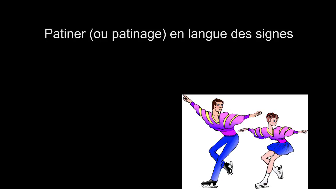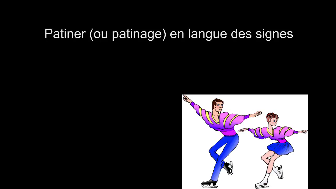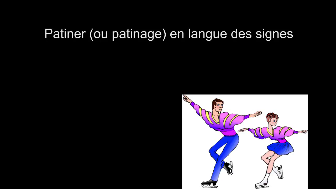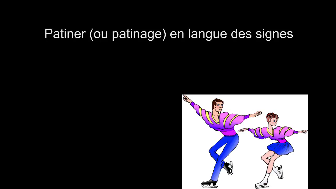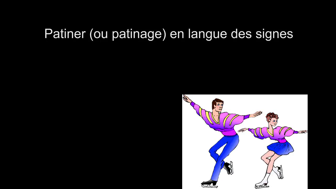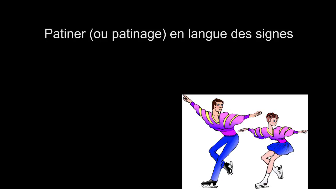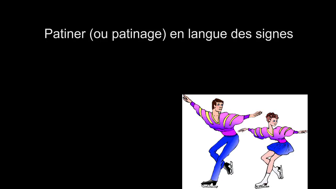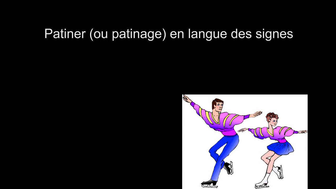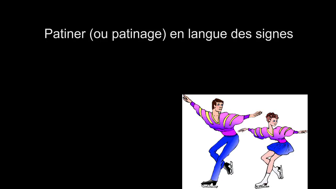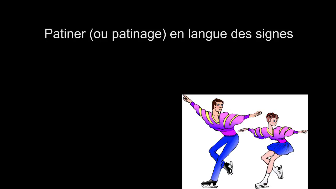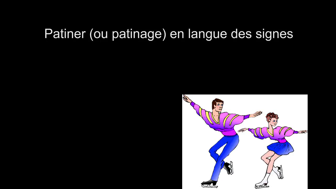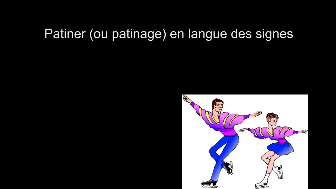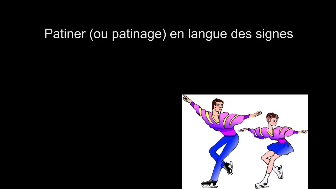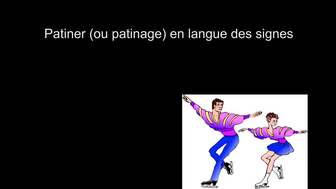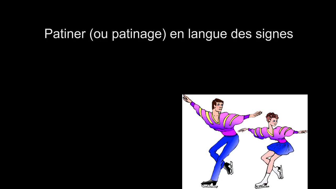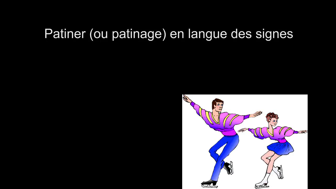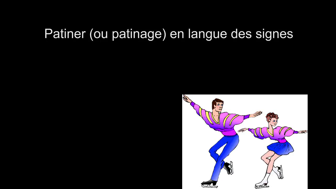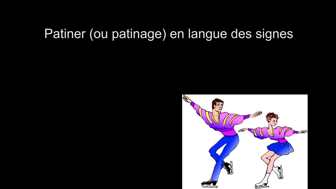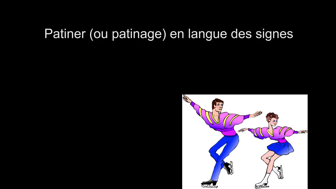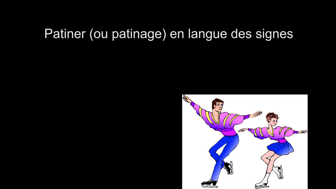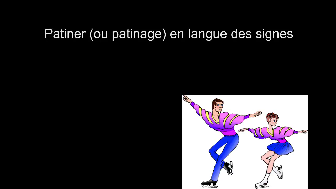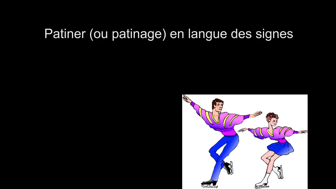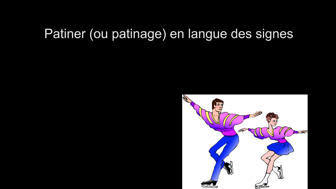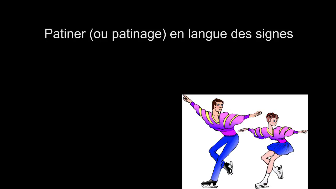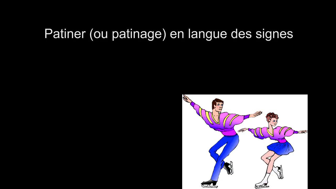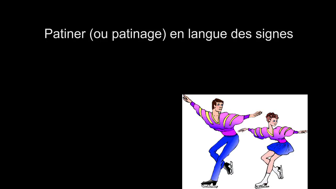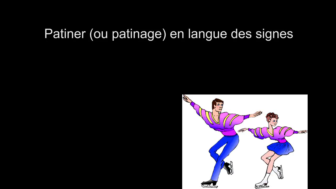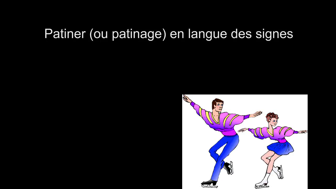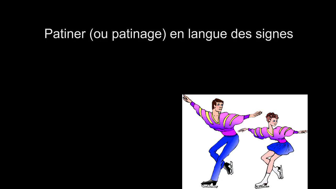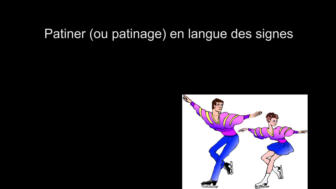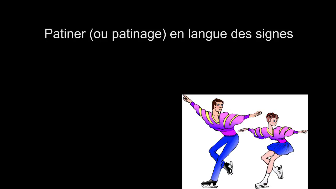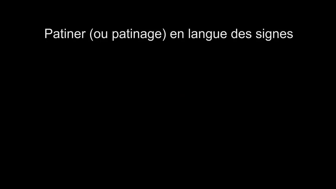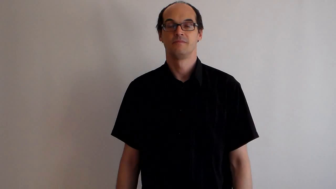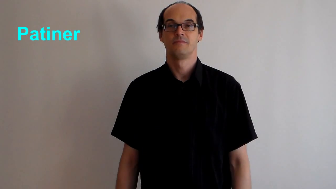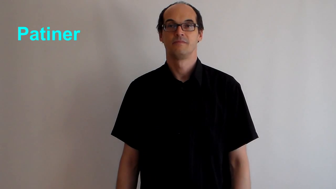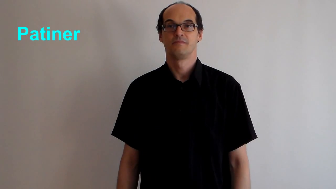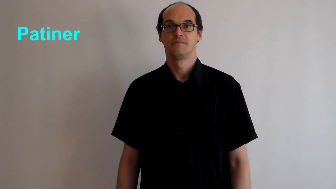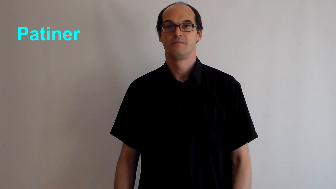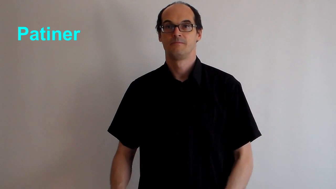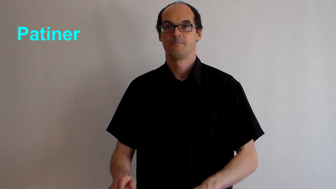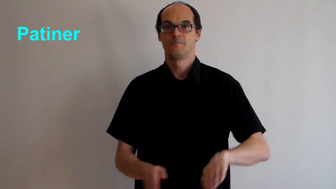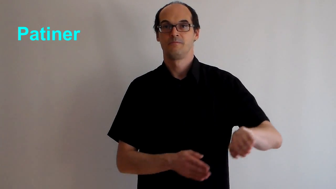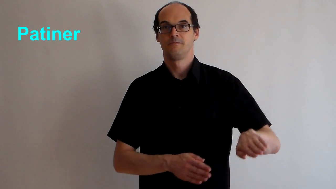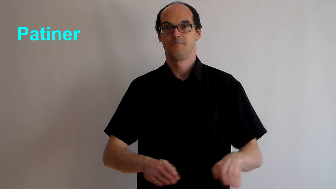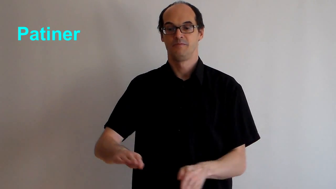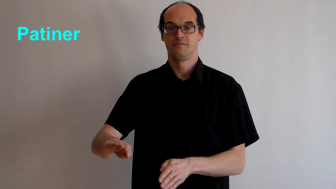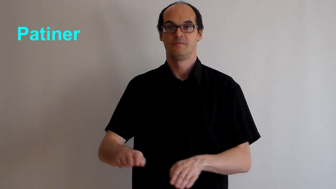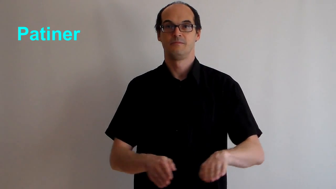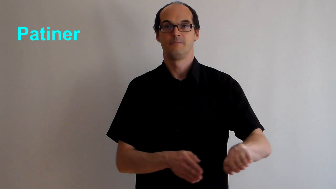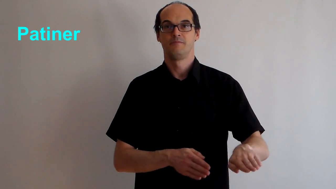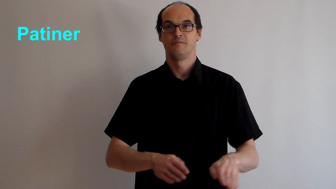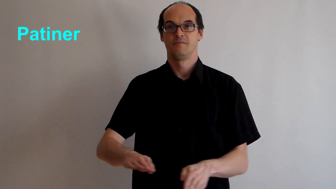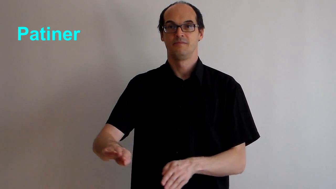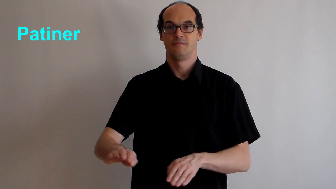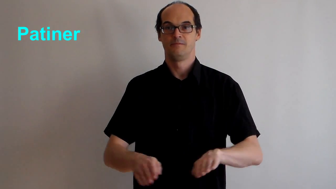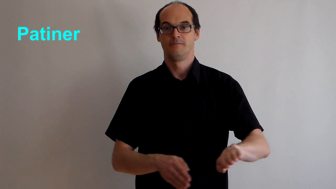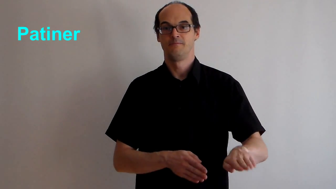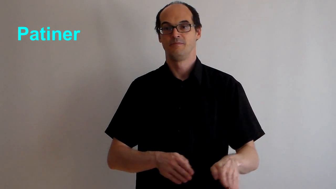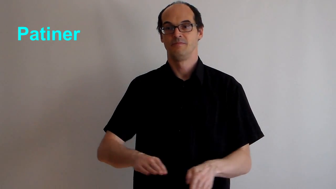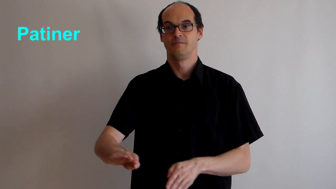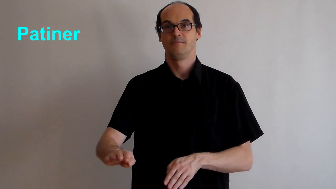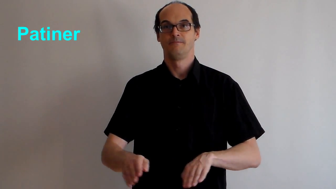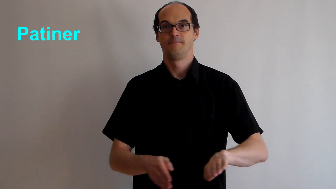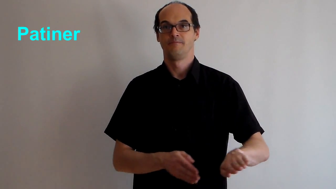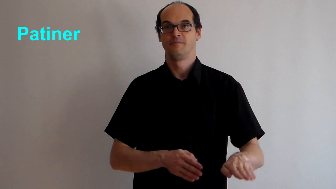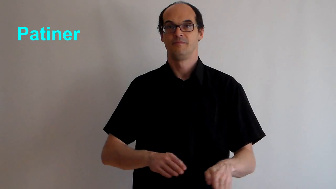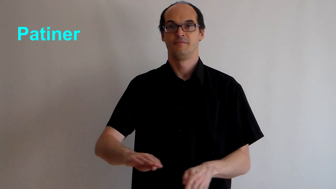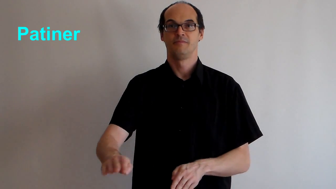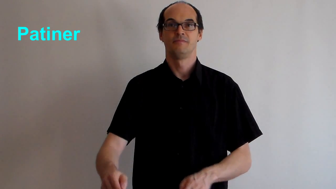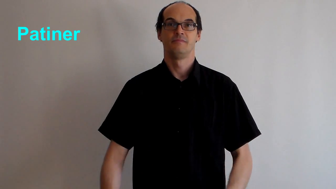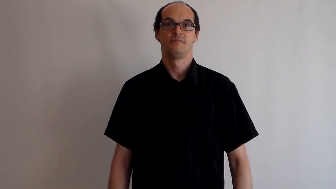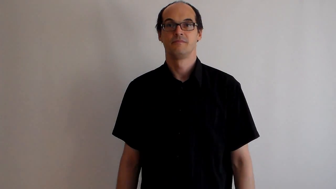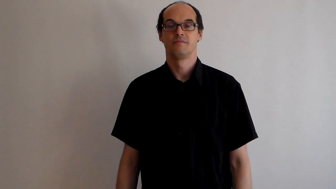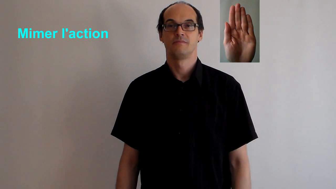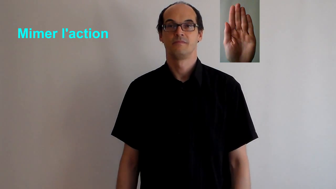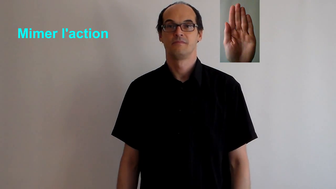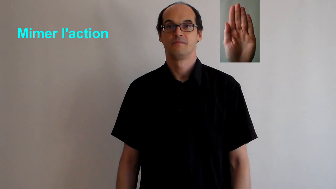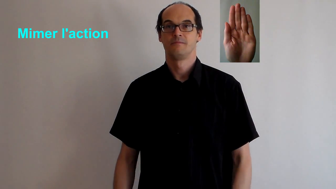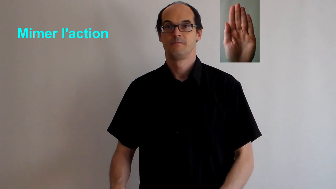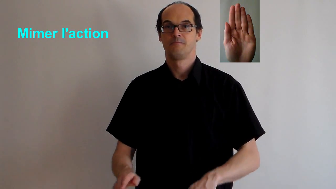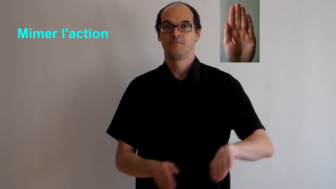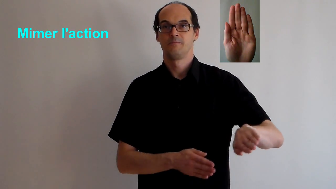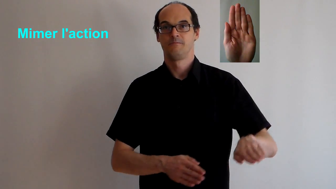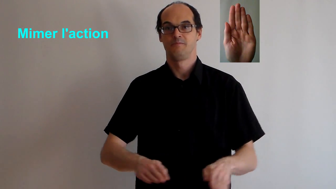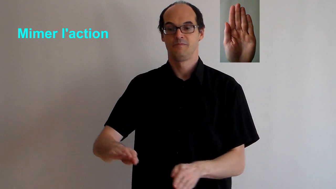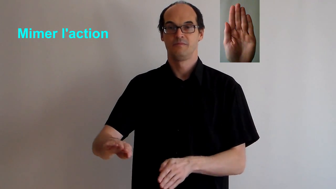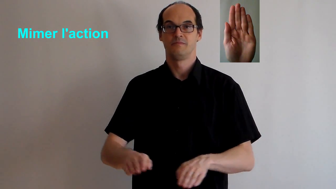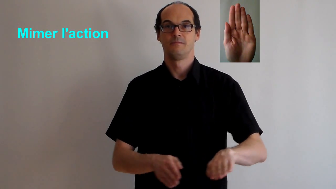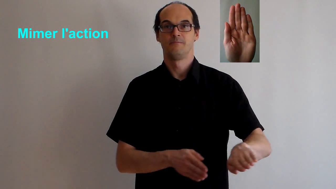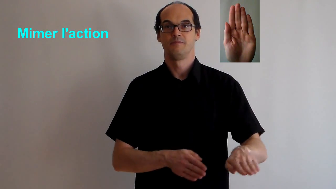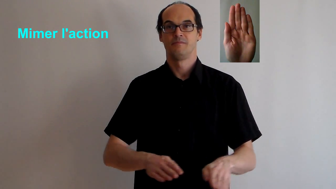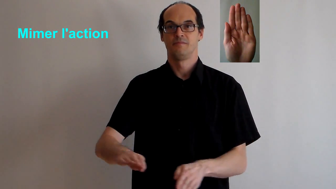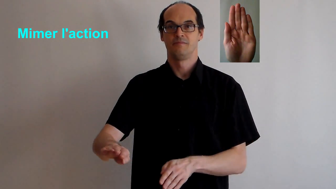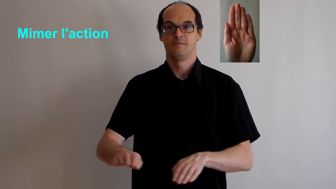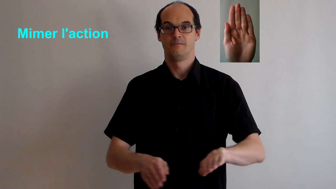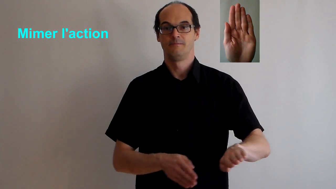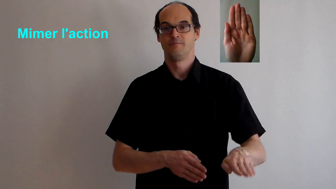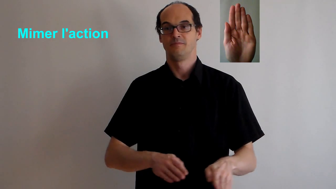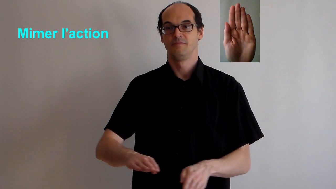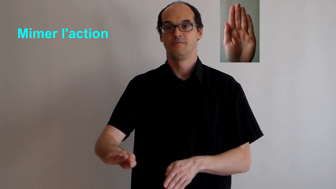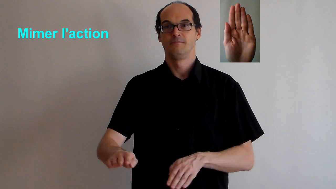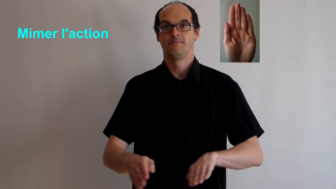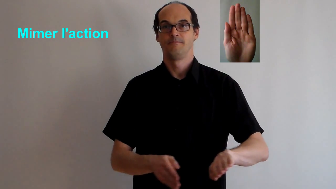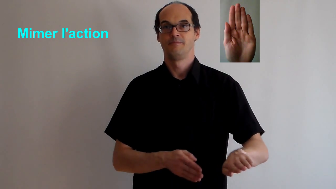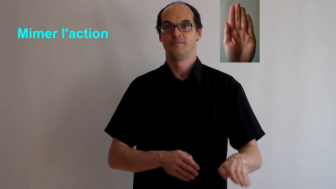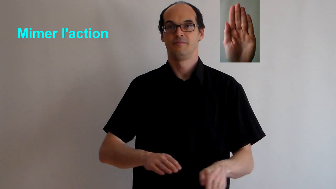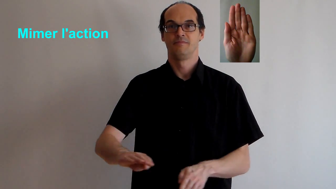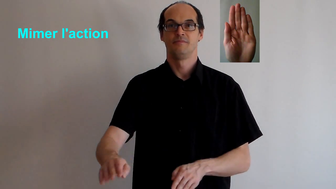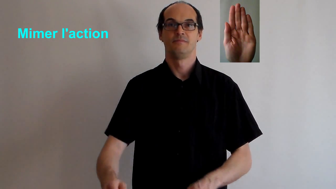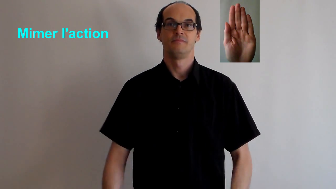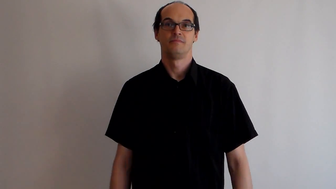Patinage